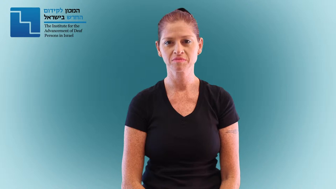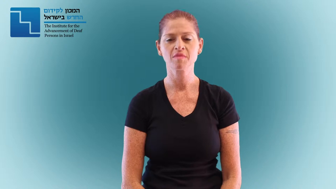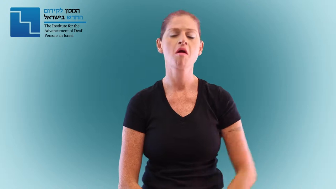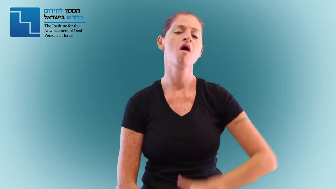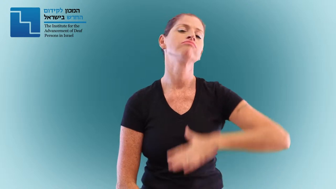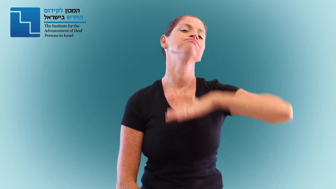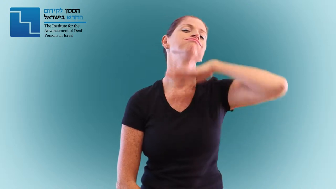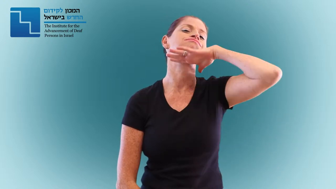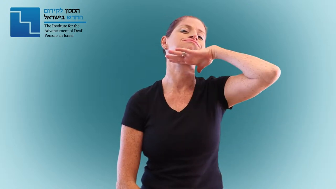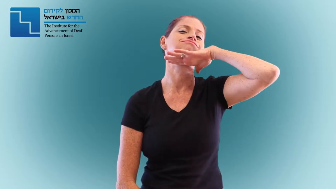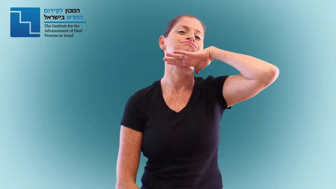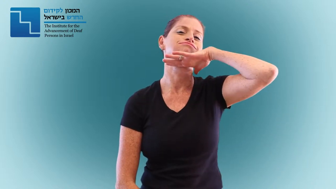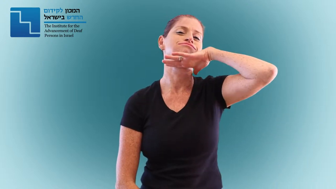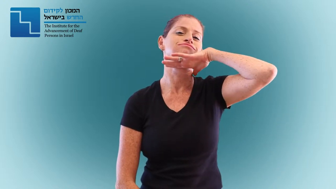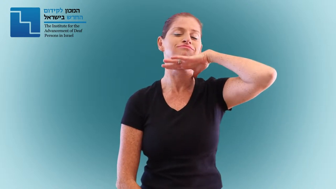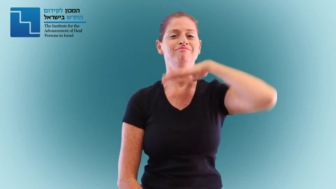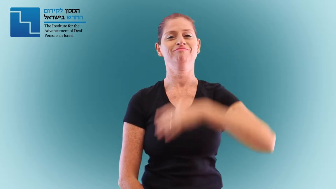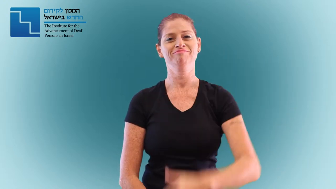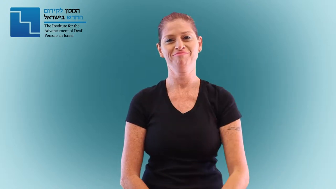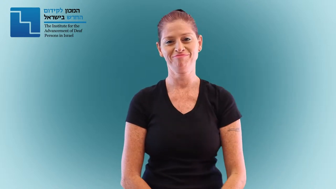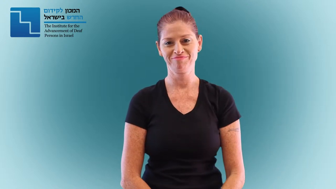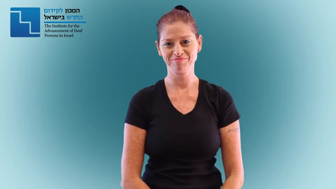לשבוע